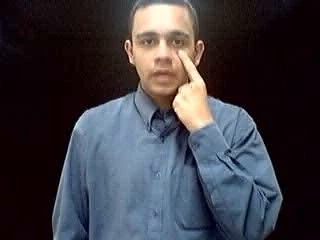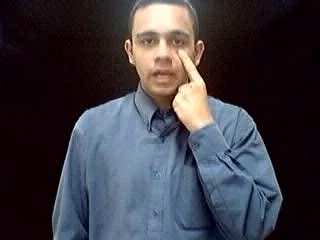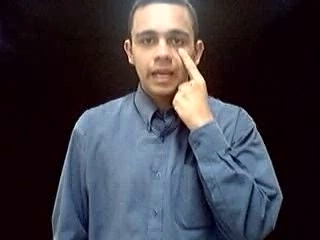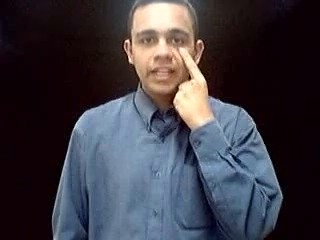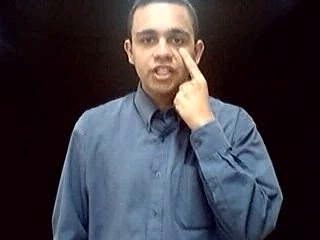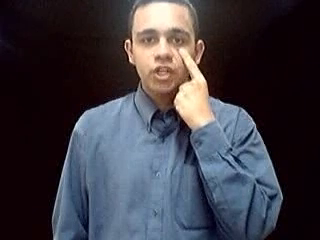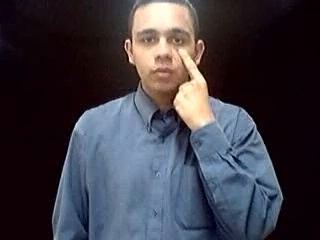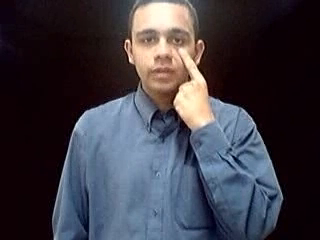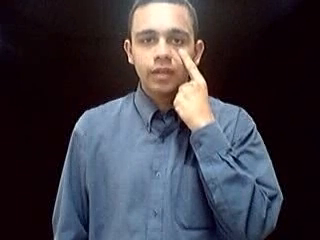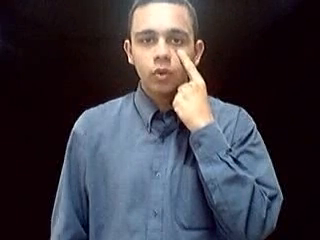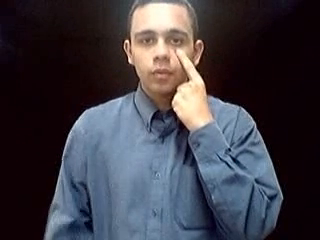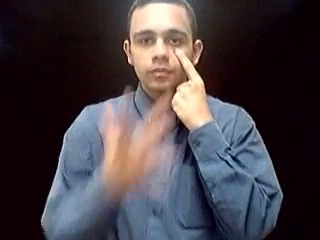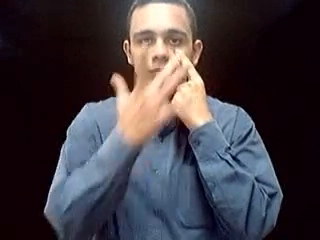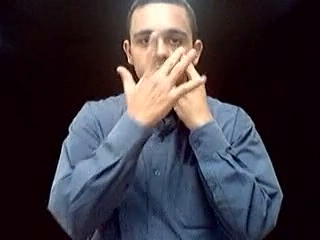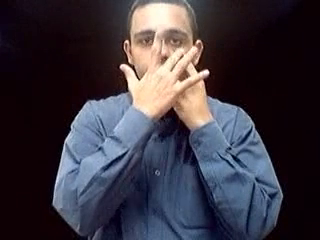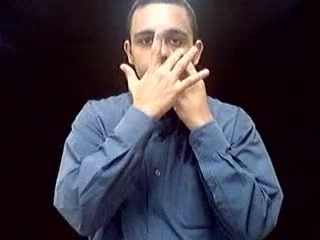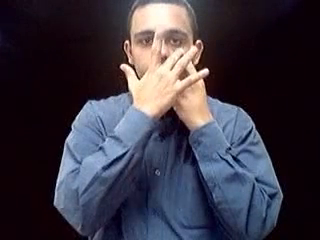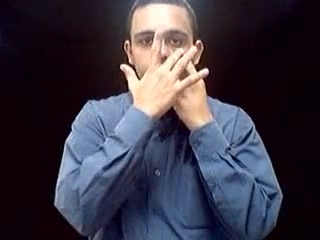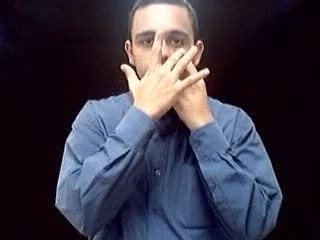lentedecontato